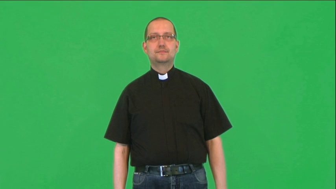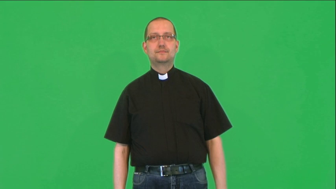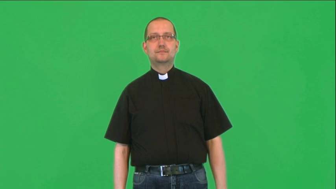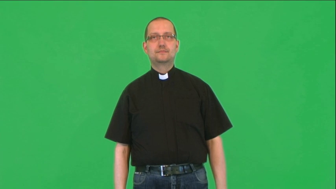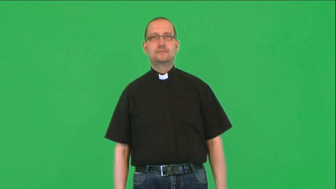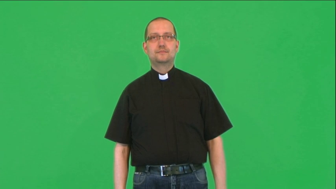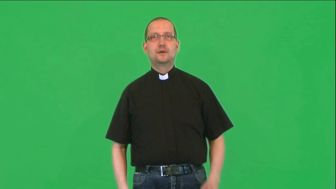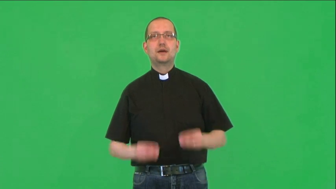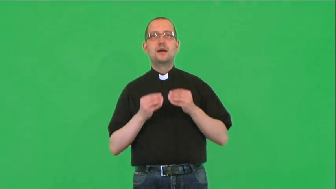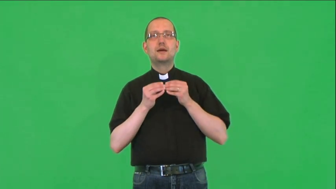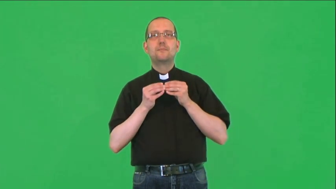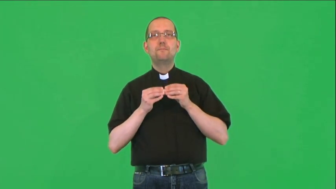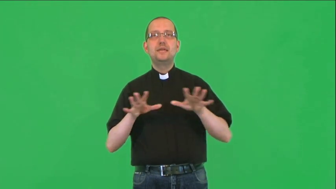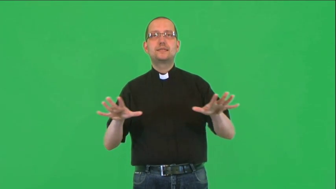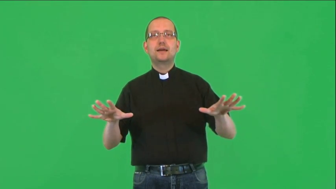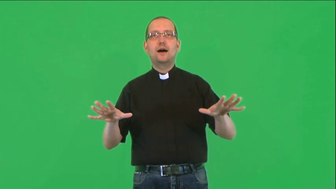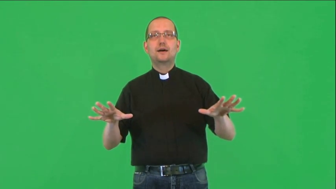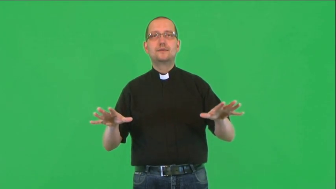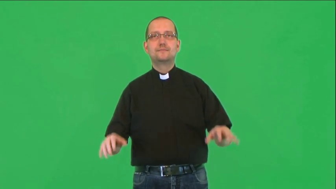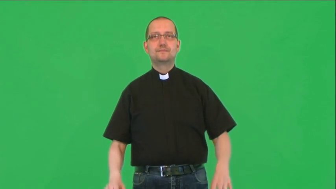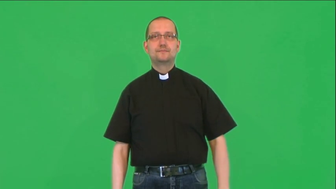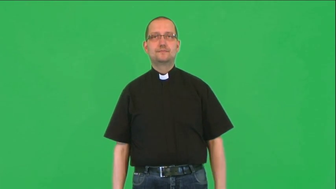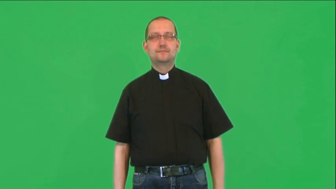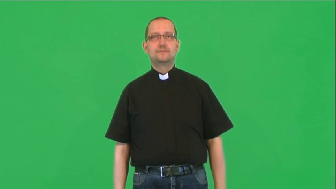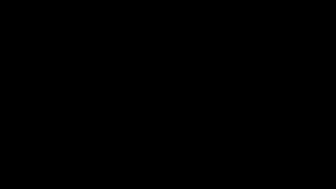misja